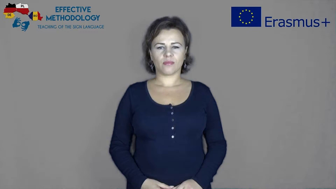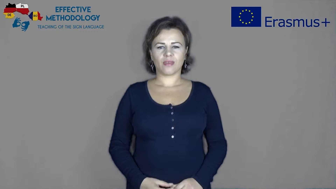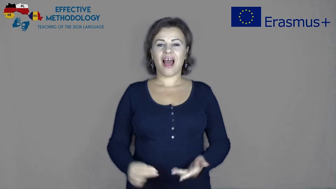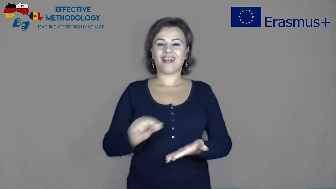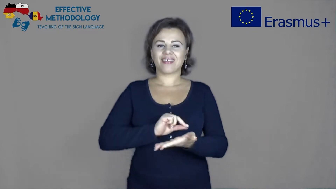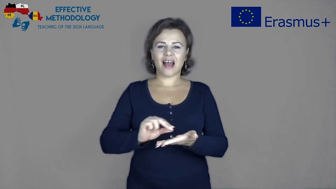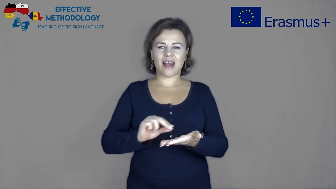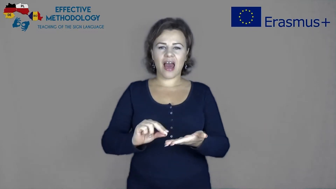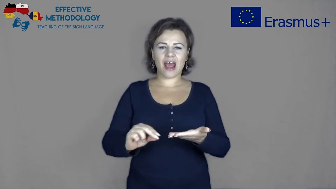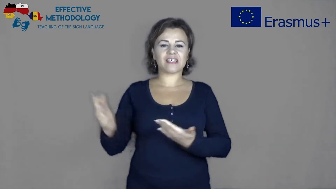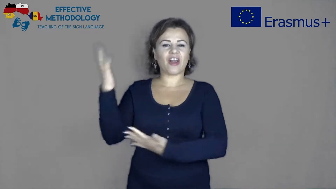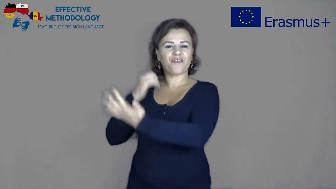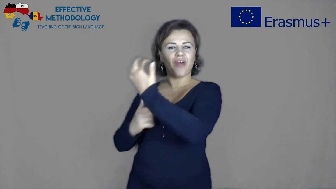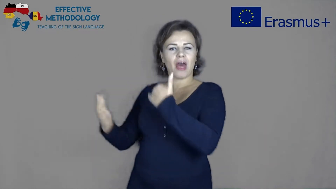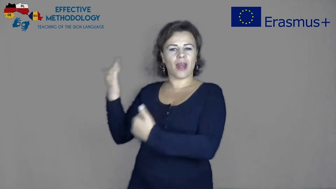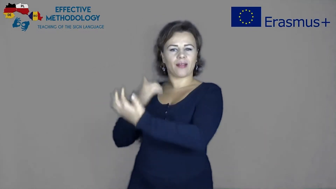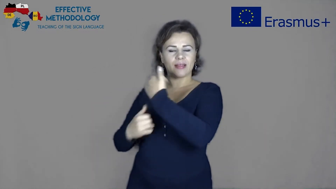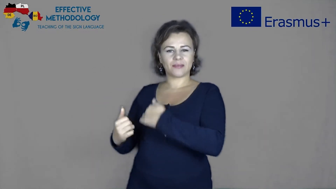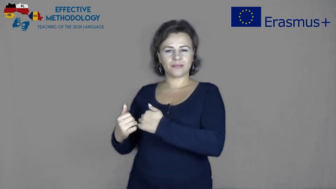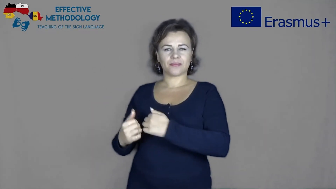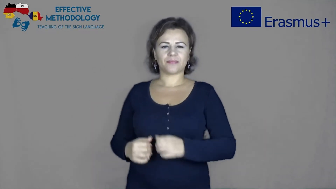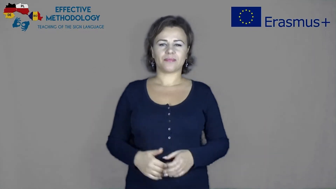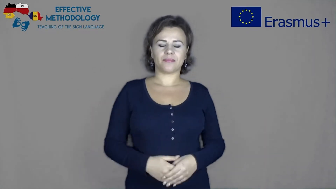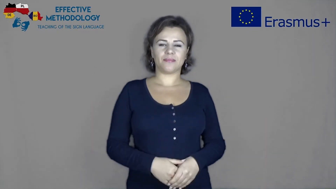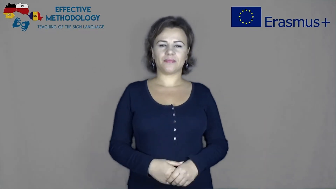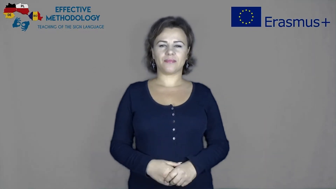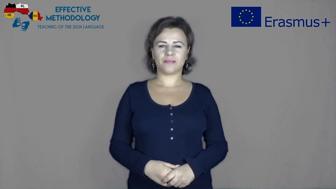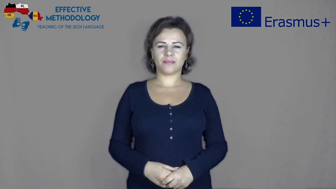Declaratie de venit